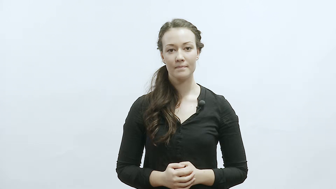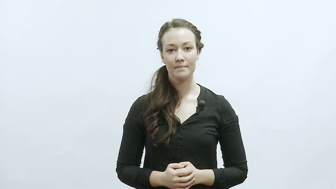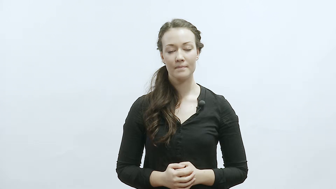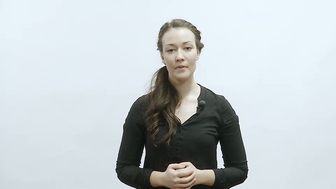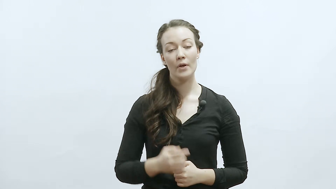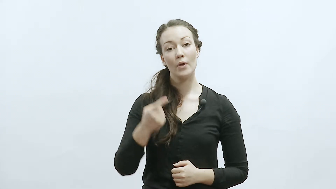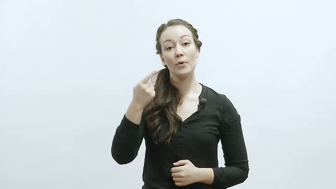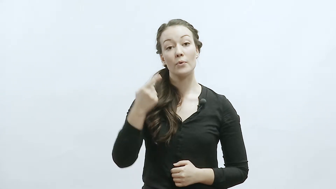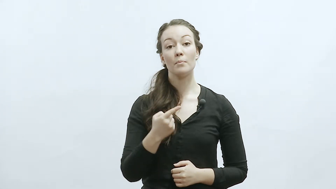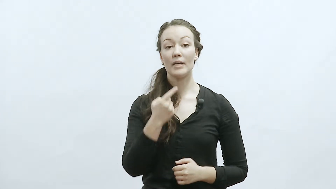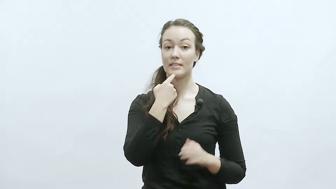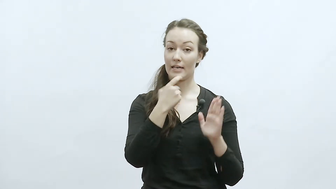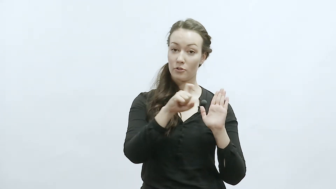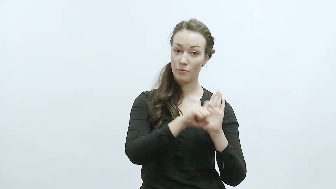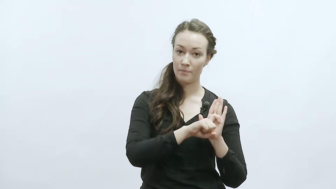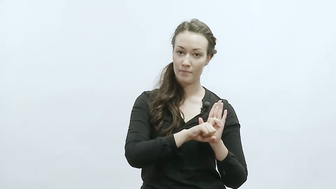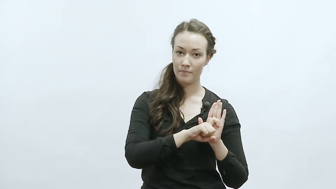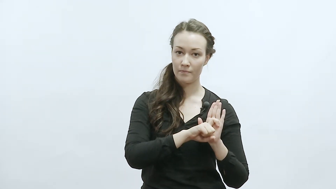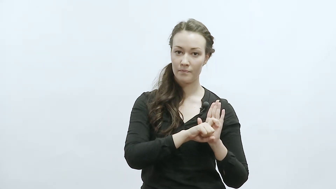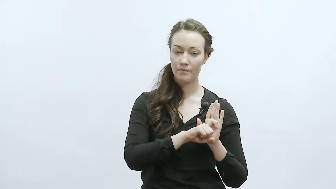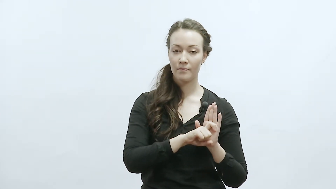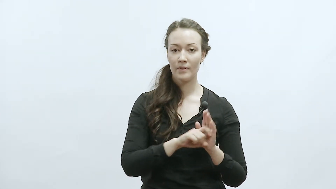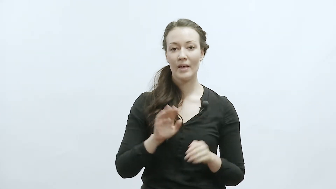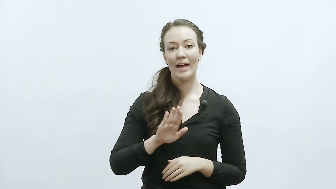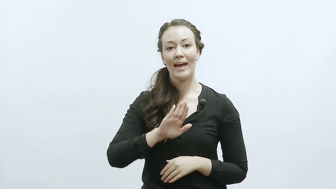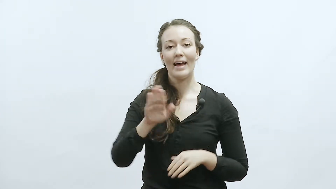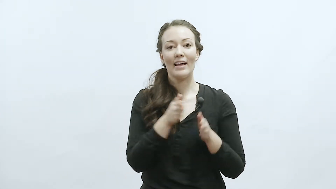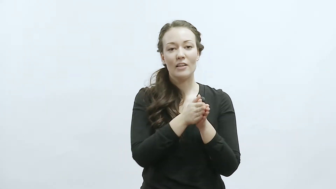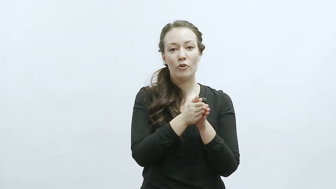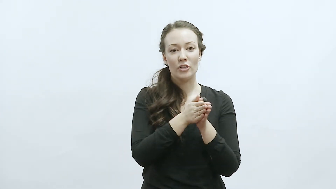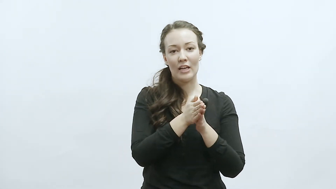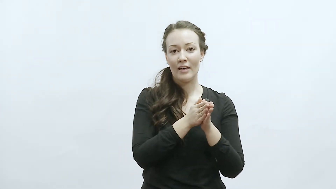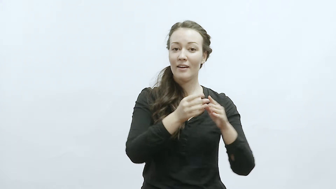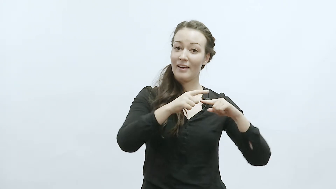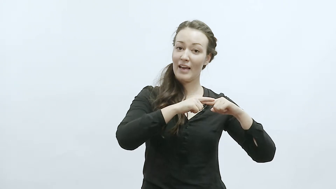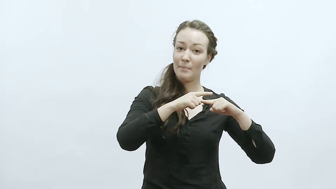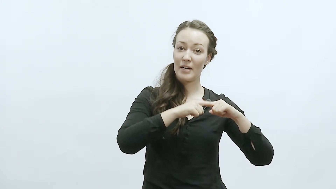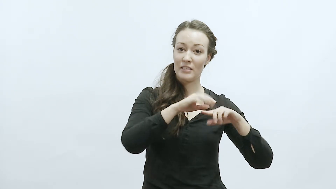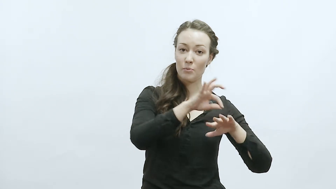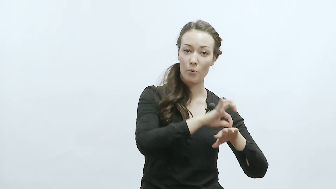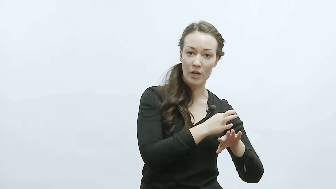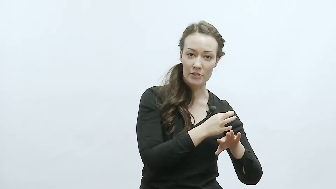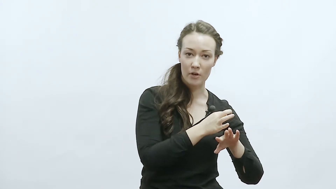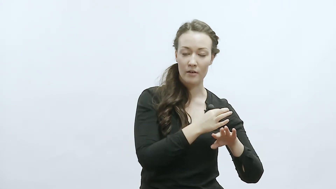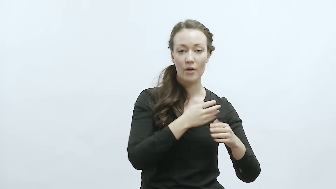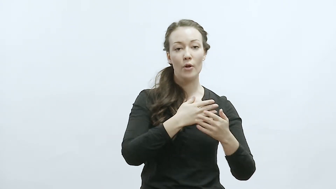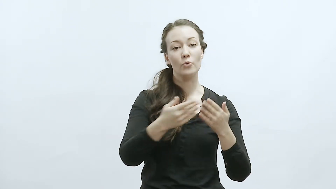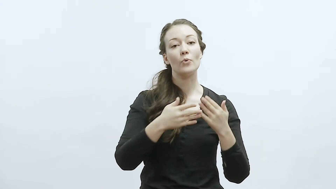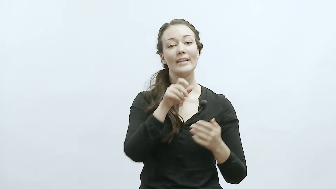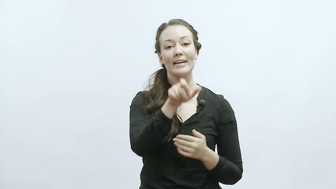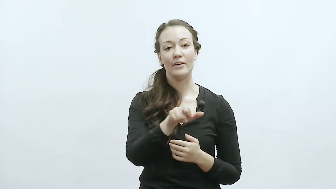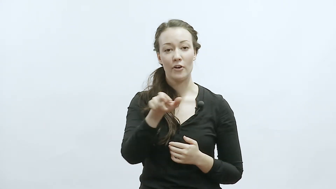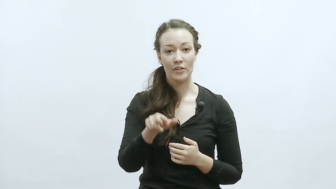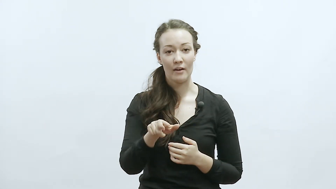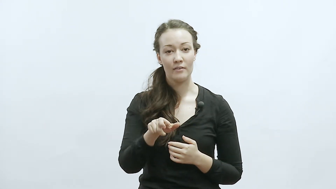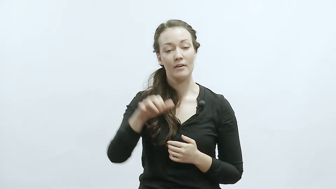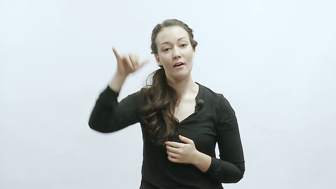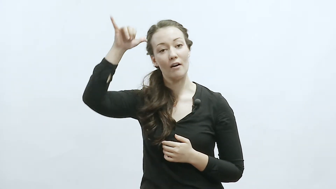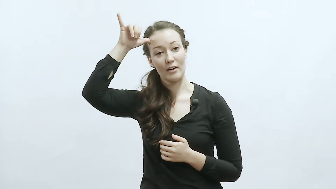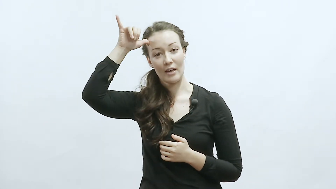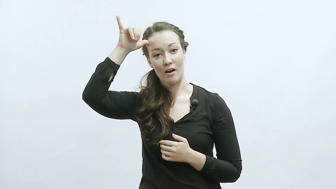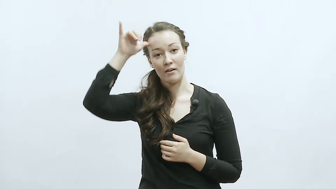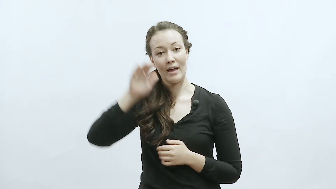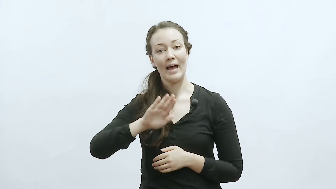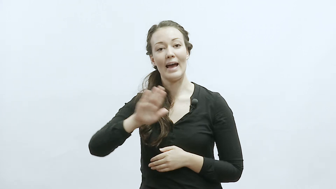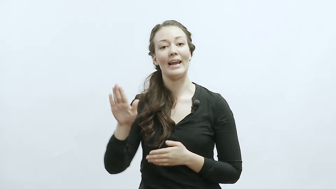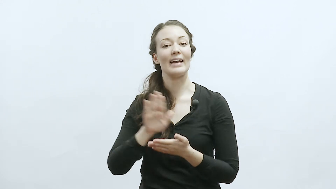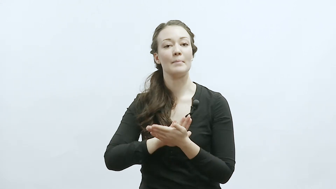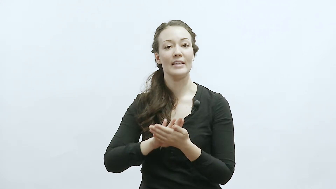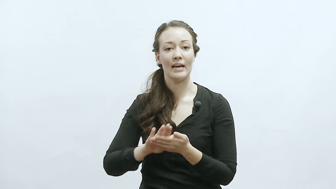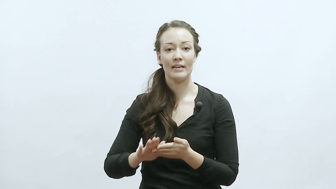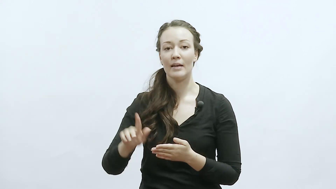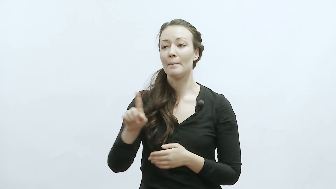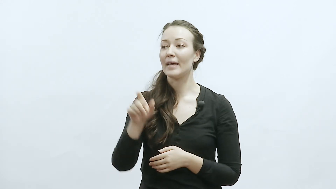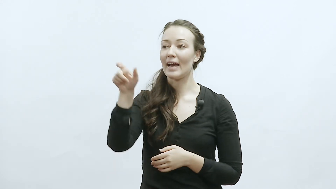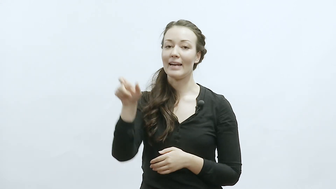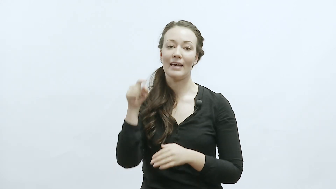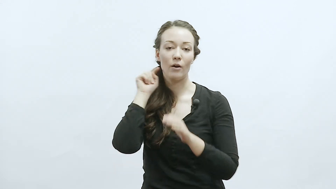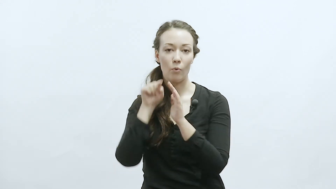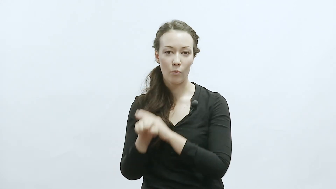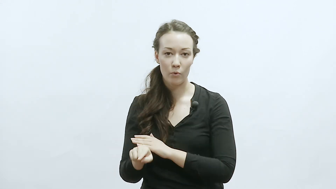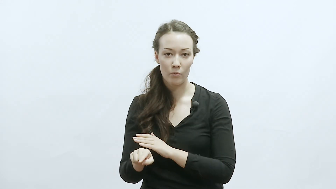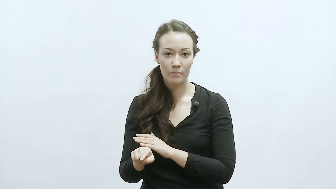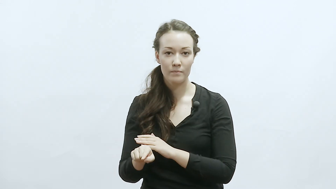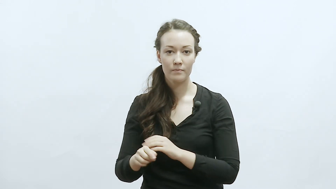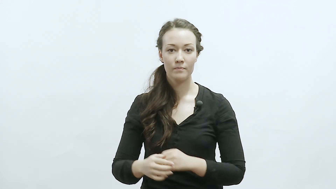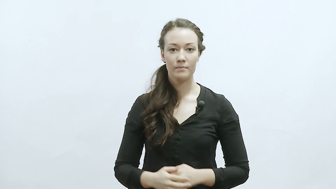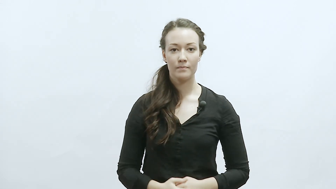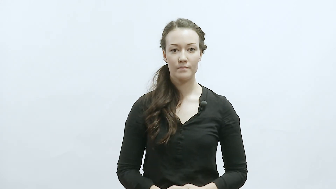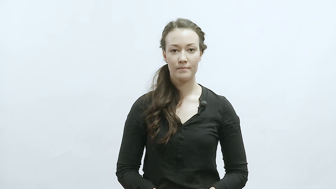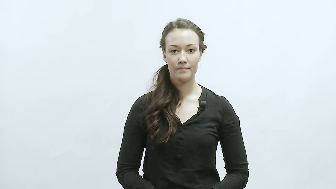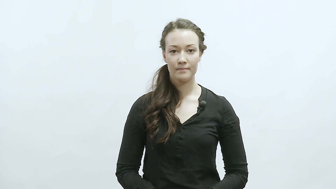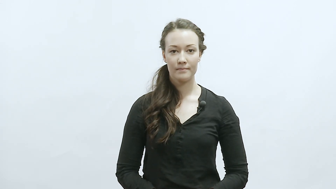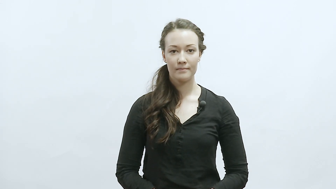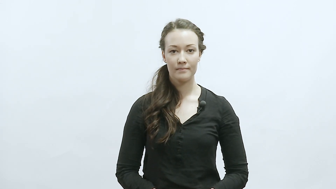10. käsky